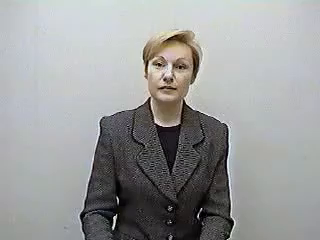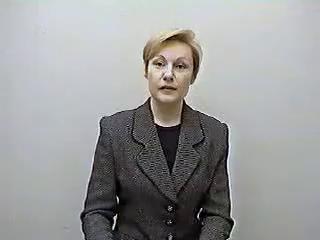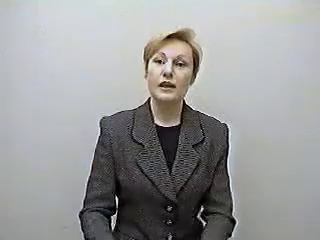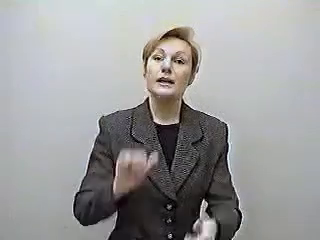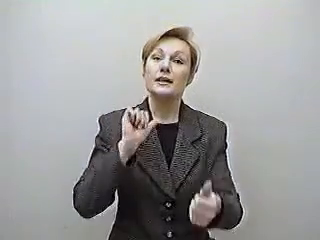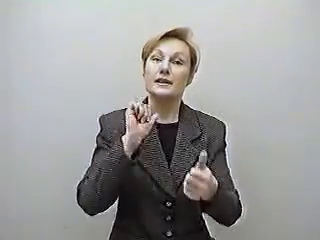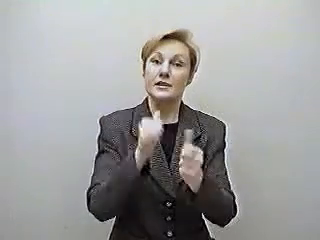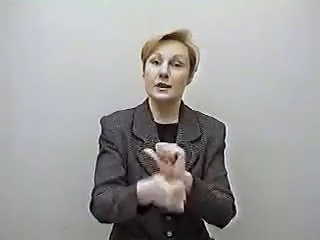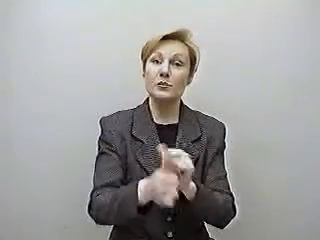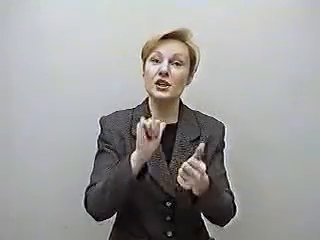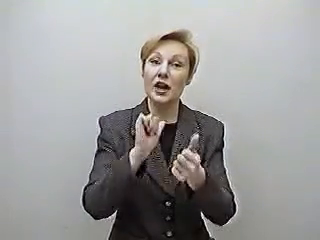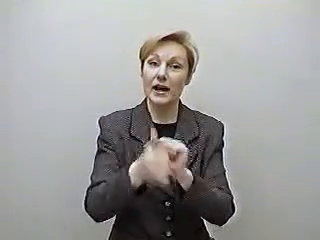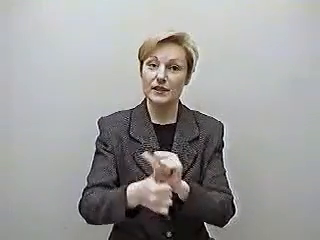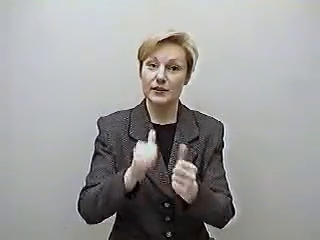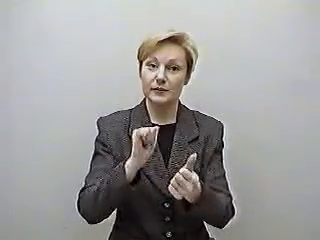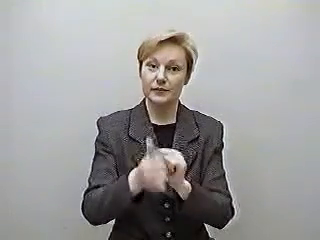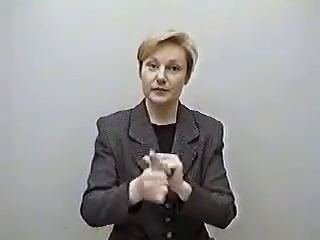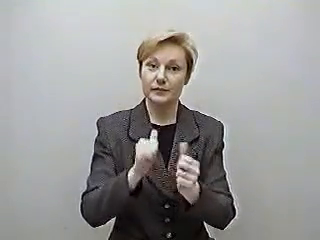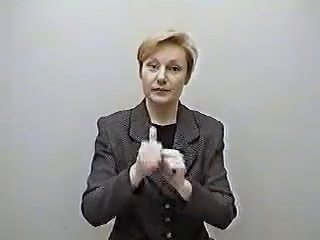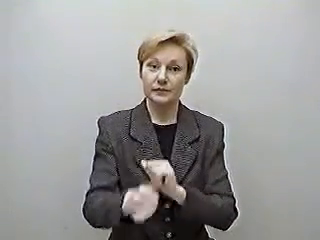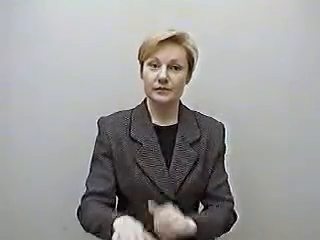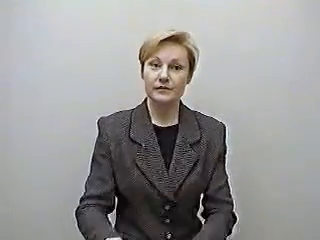заменять